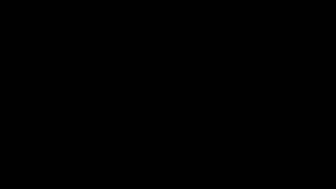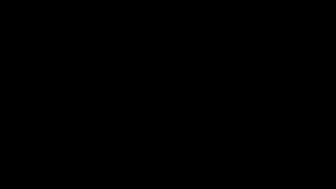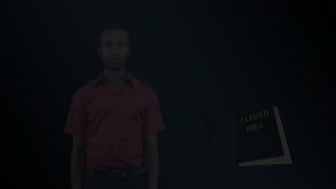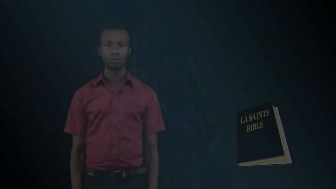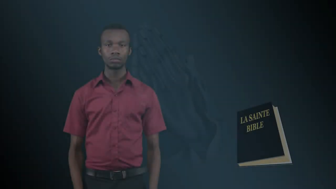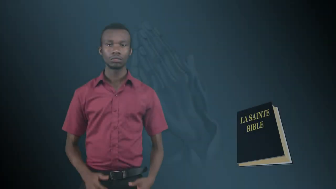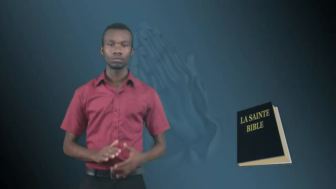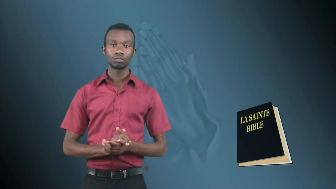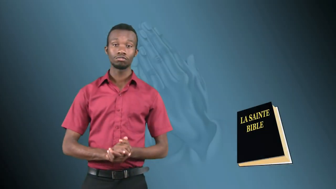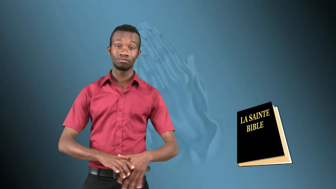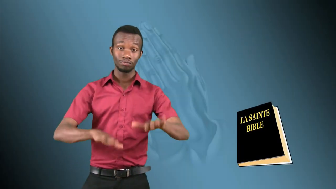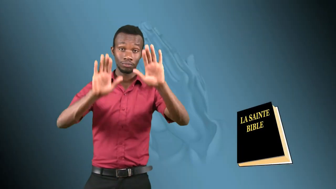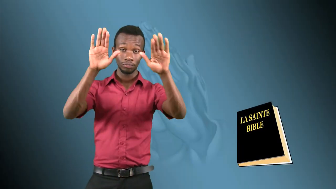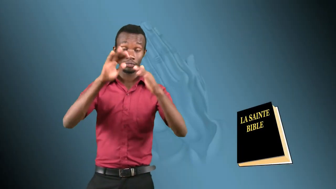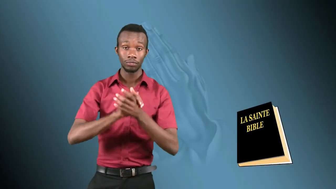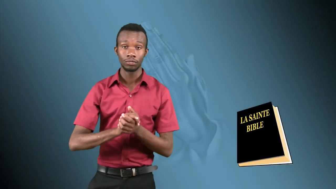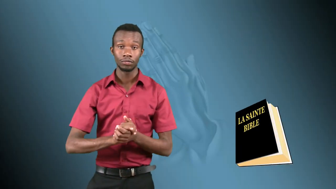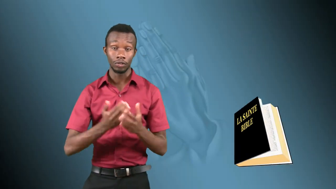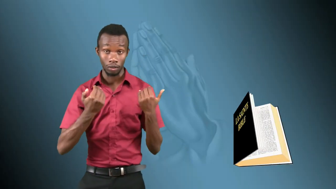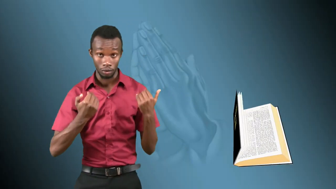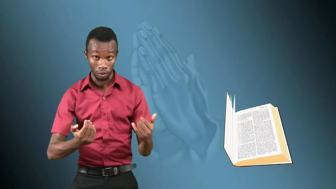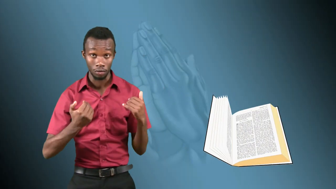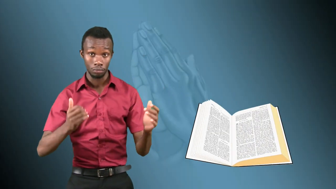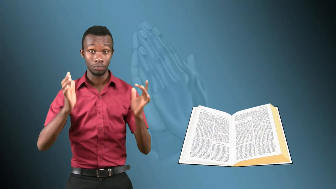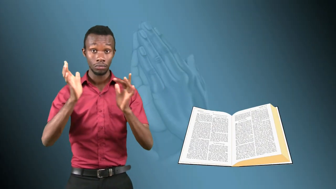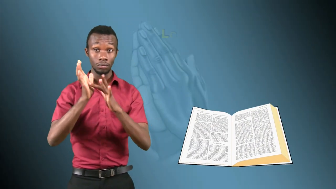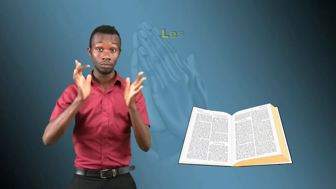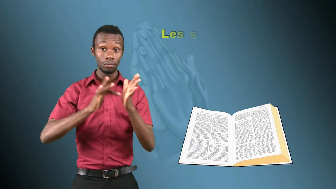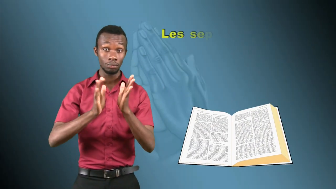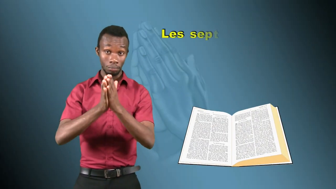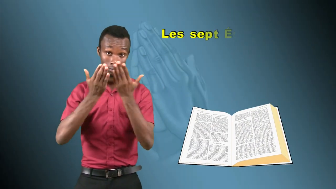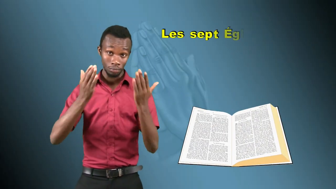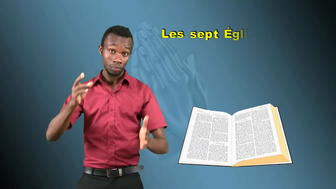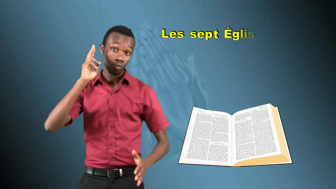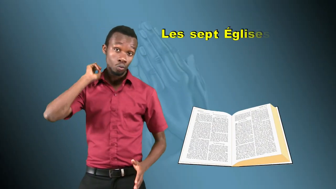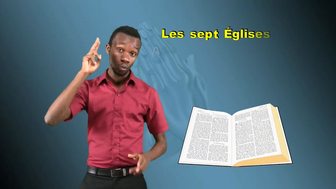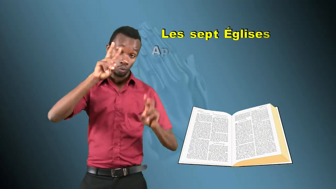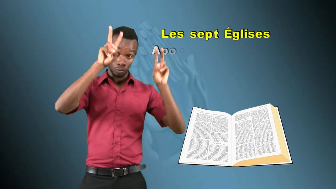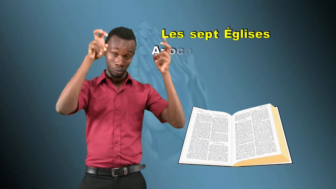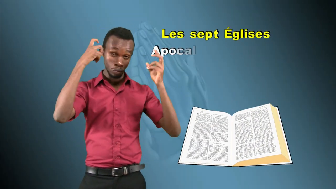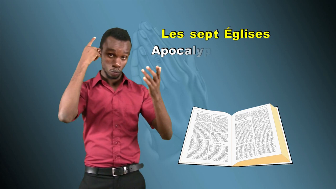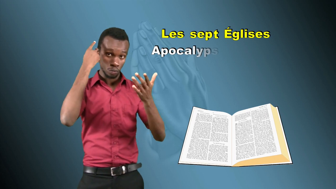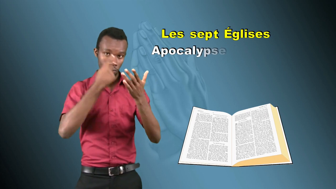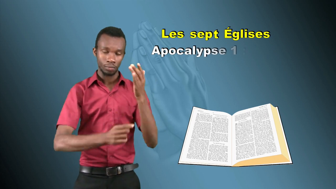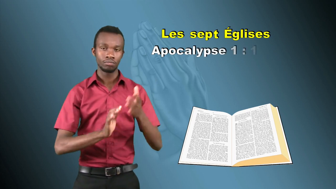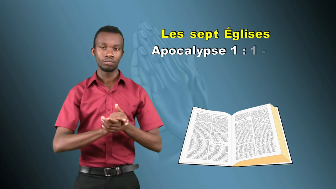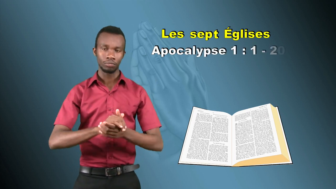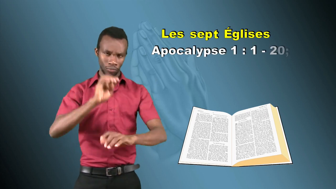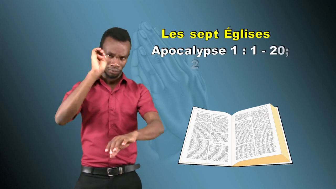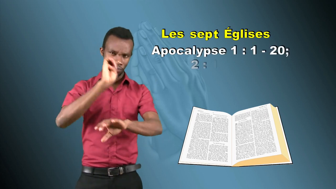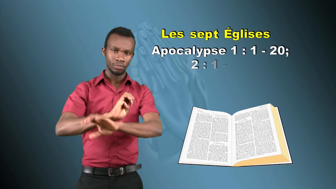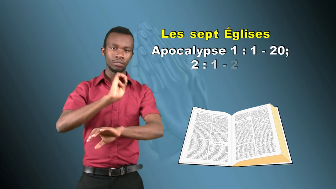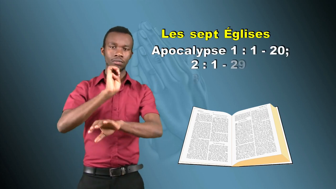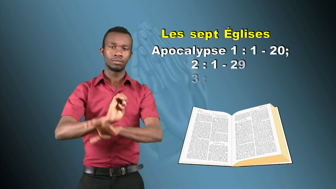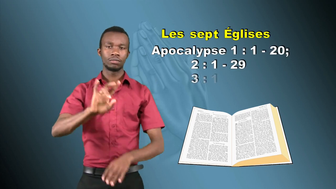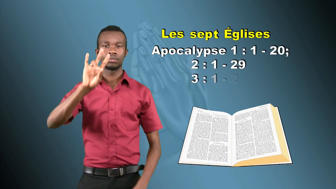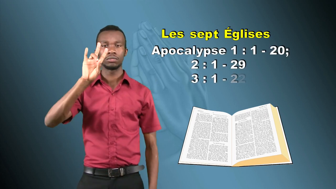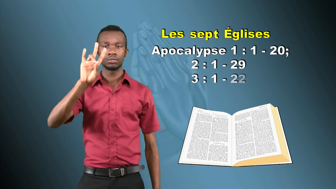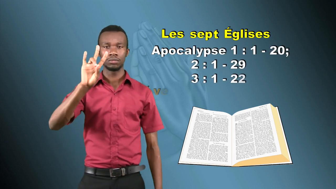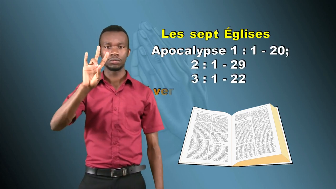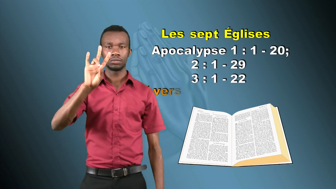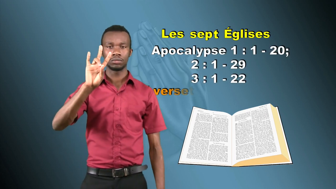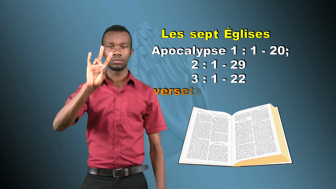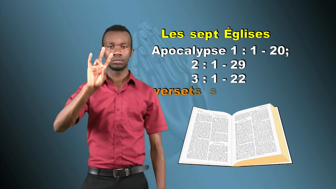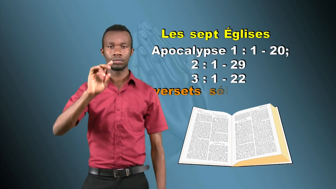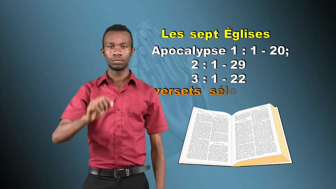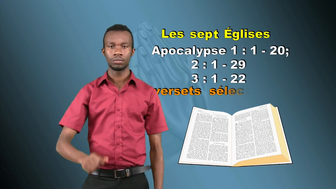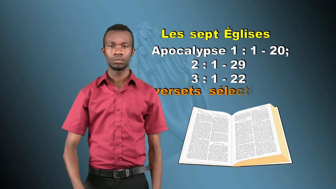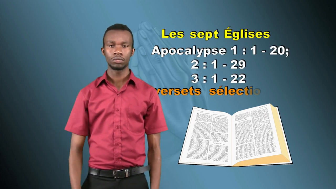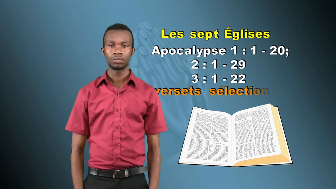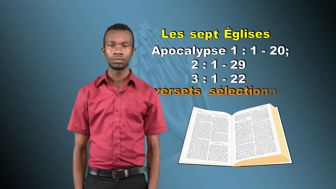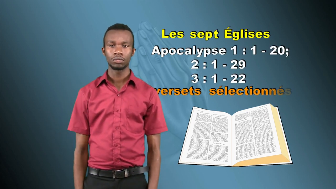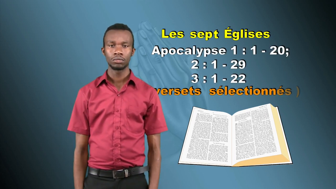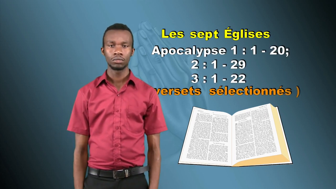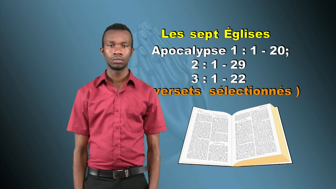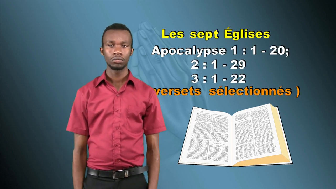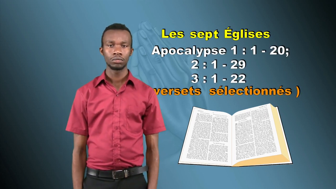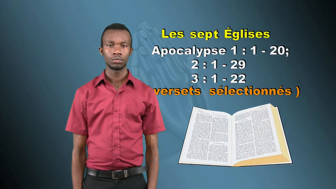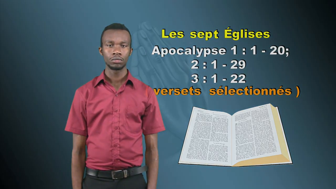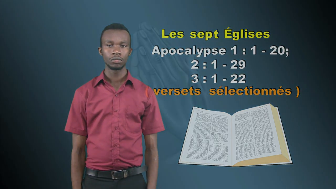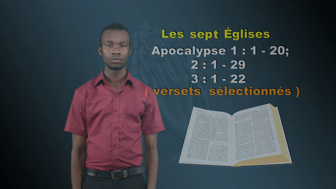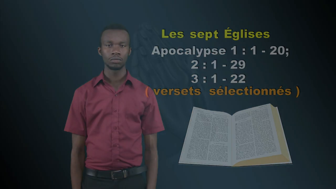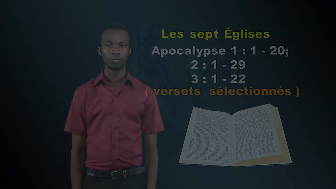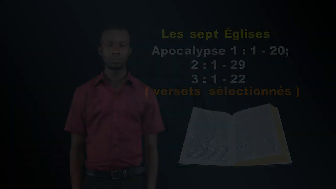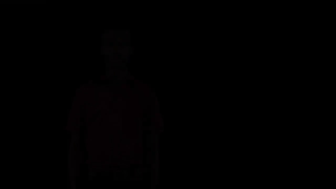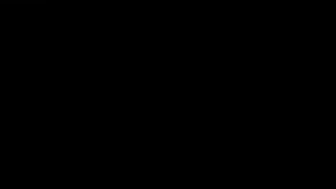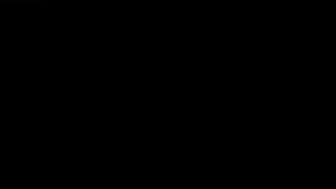Les sept Églises